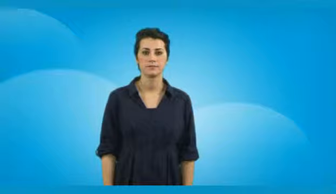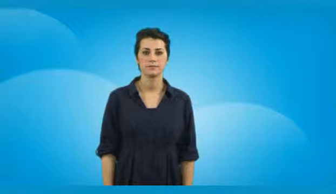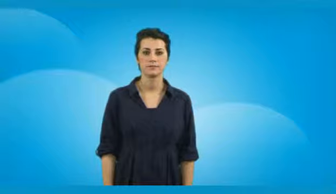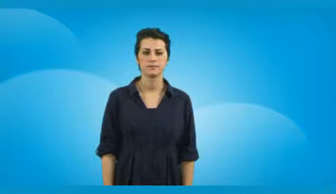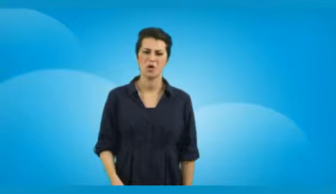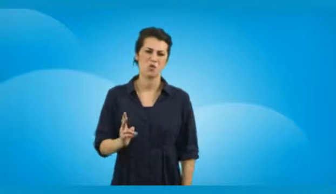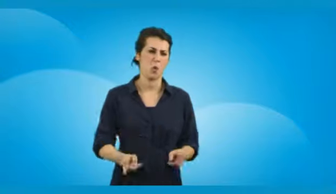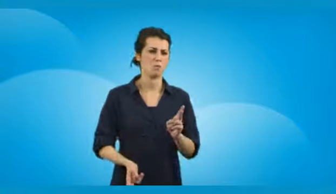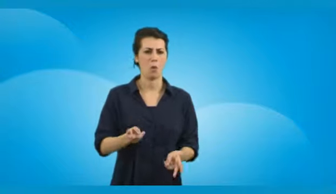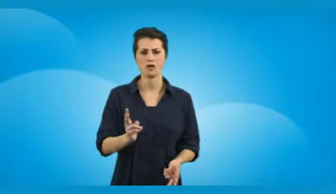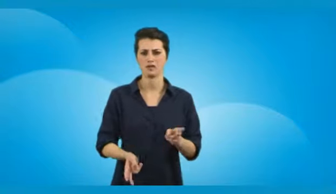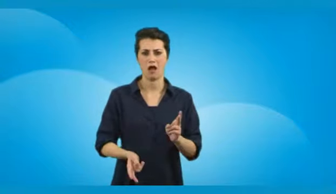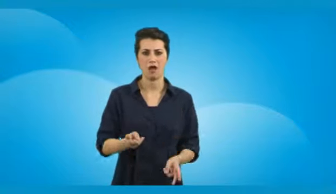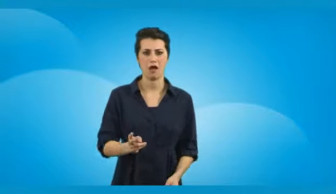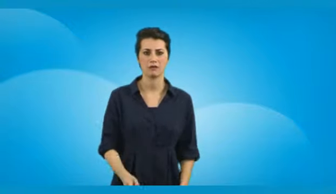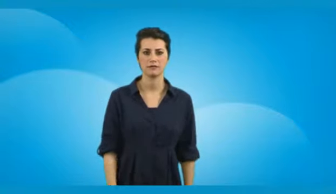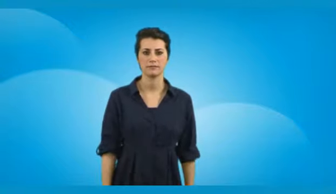Komolytalan